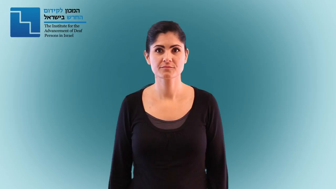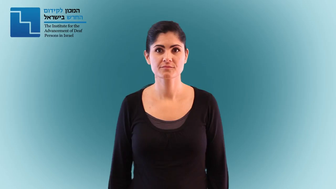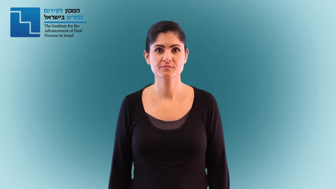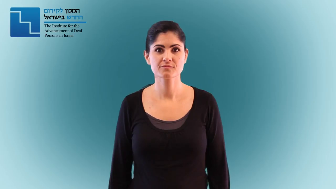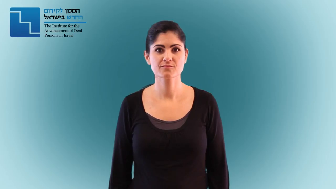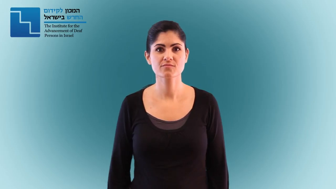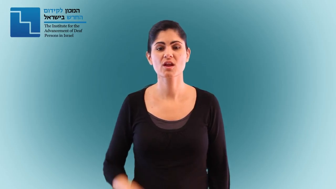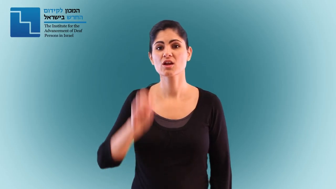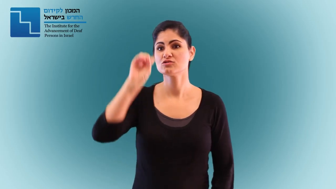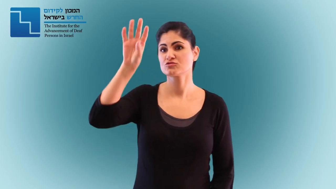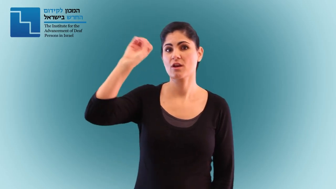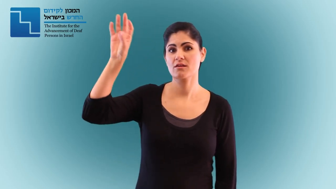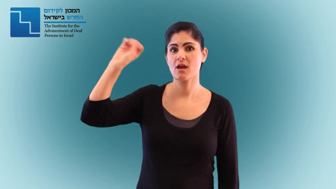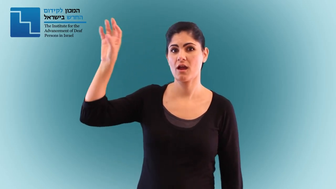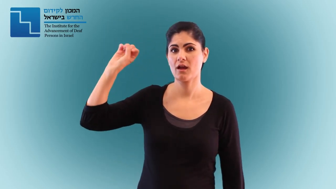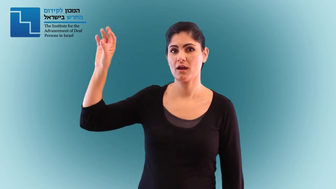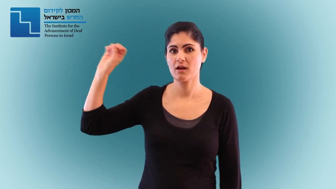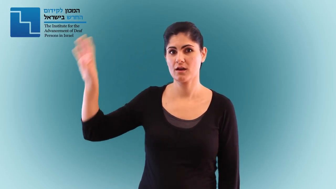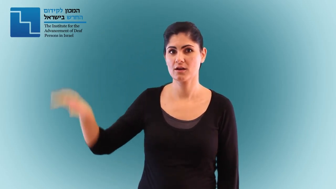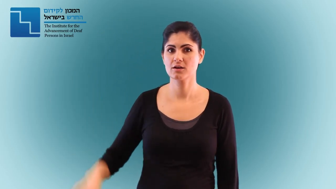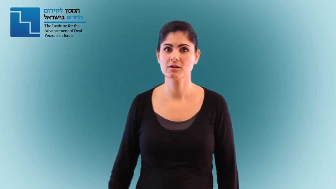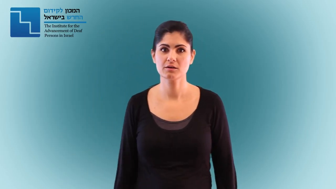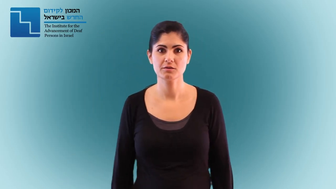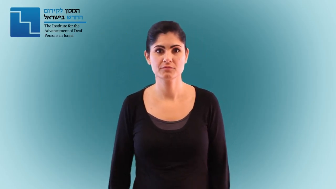שליח